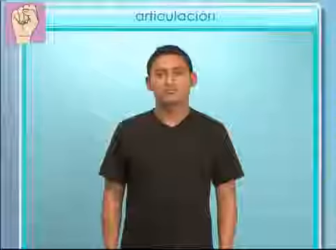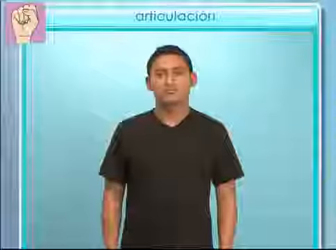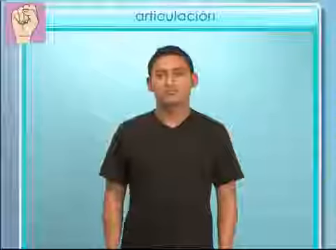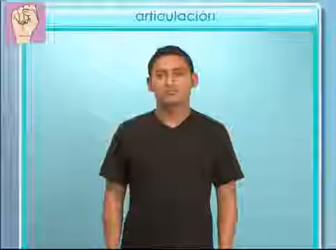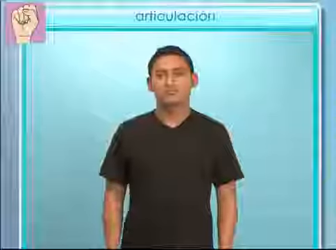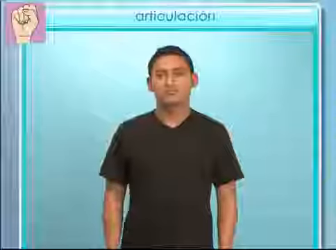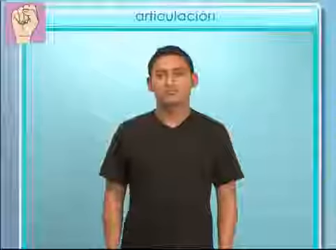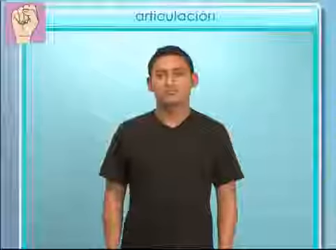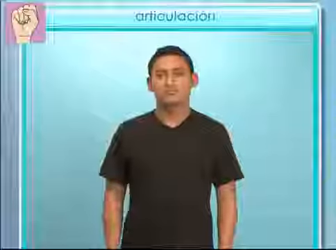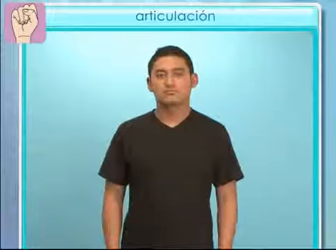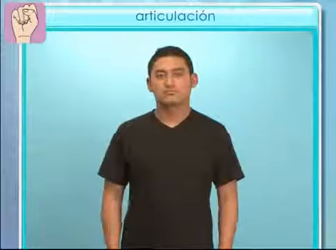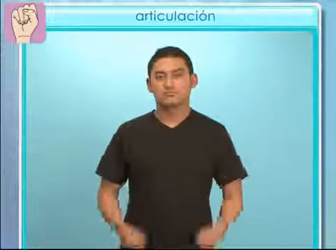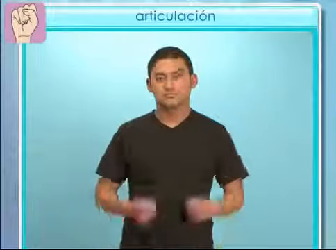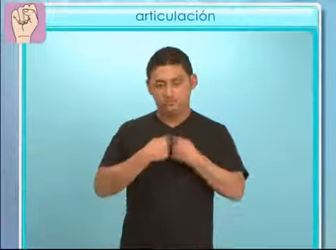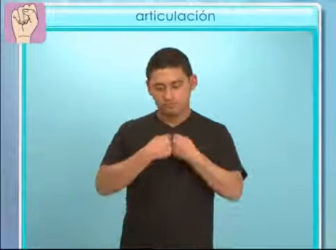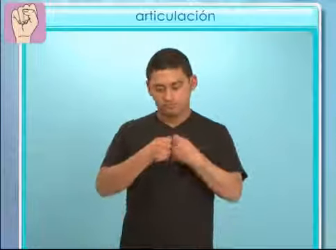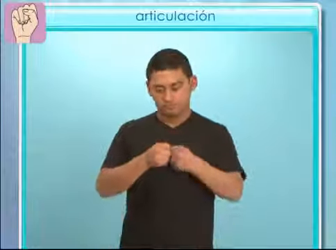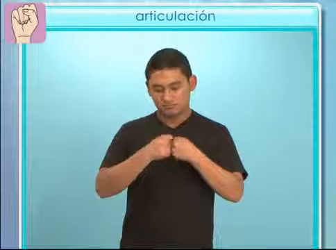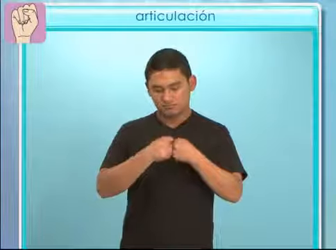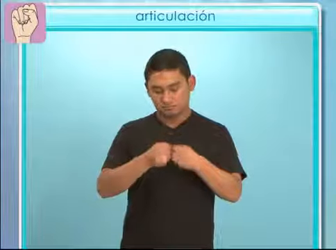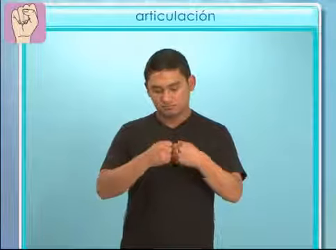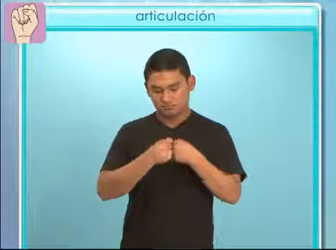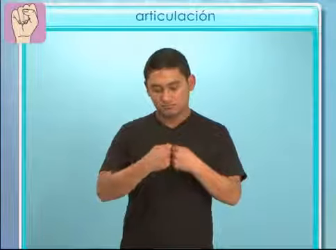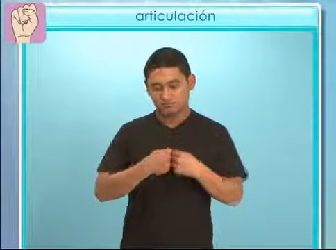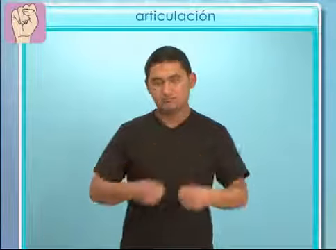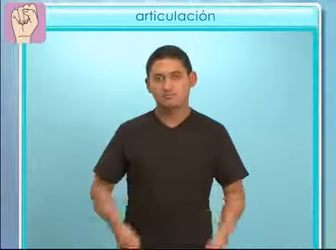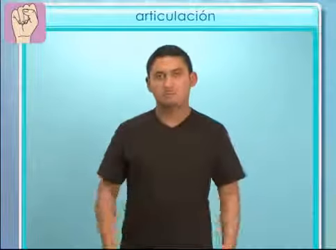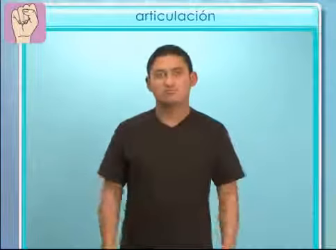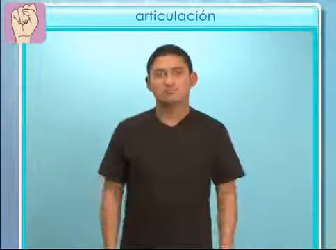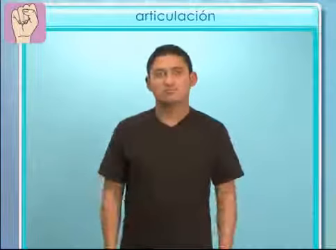ARTICULACION